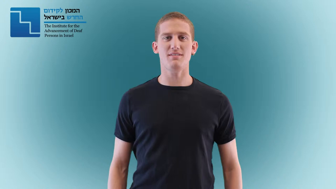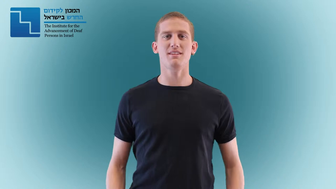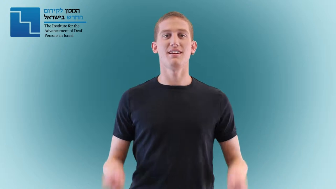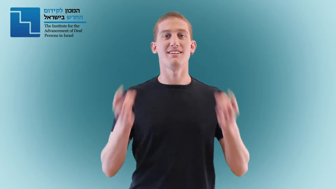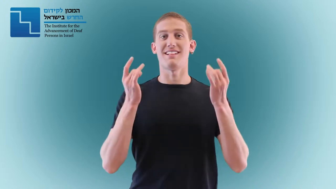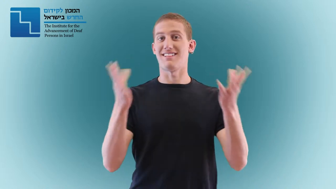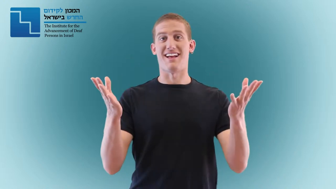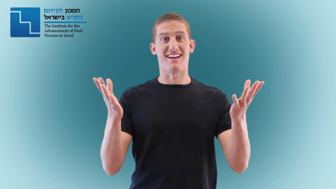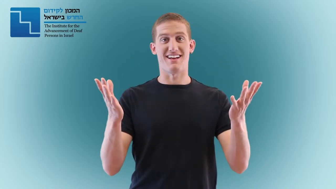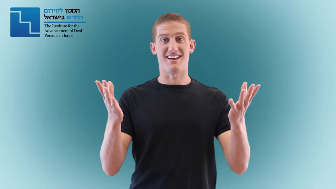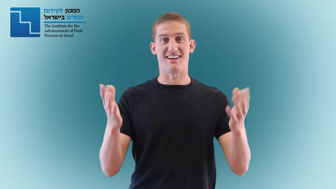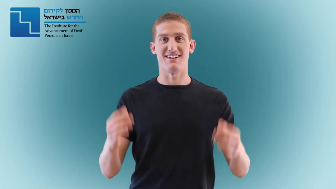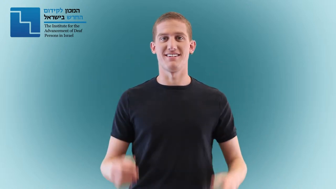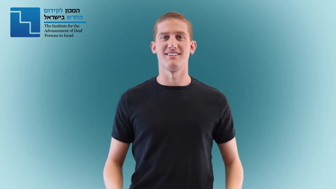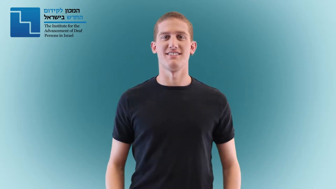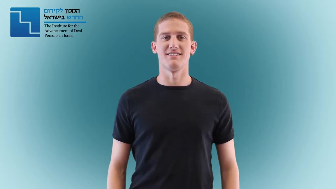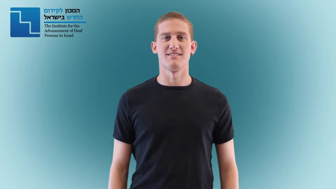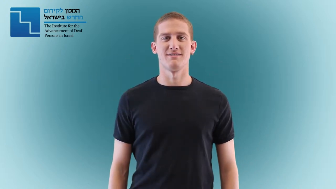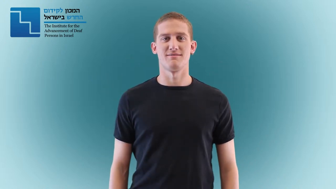נהדר